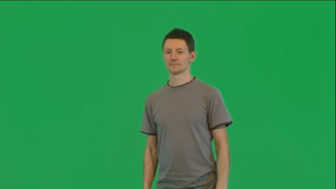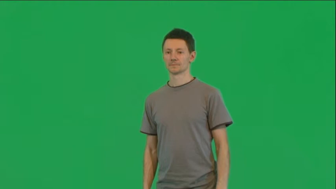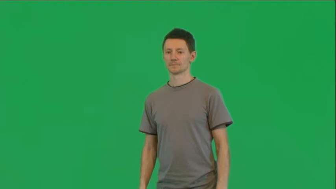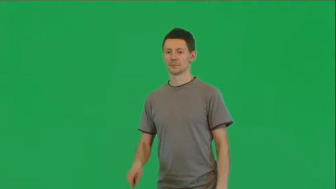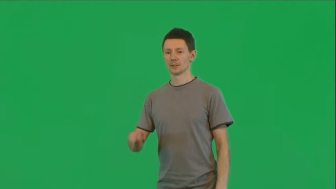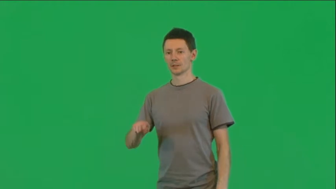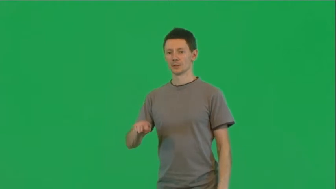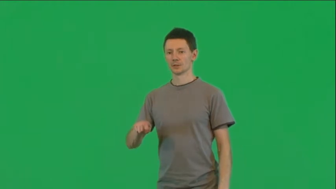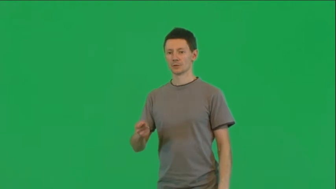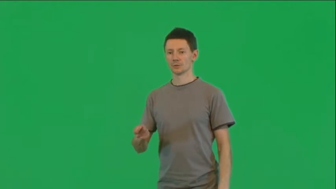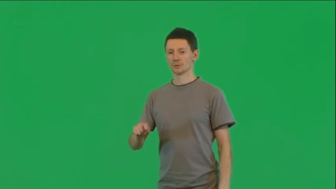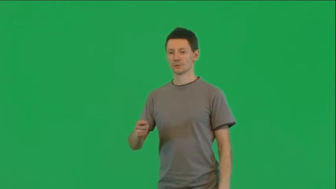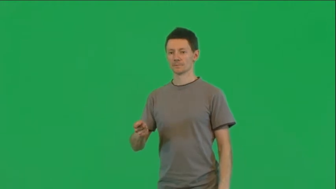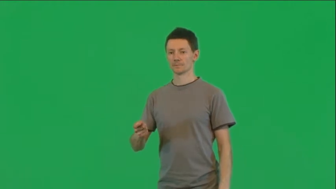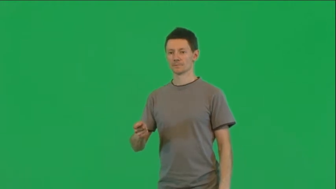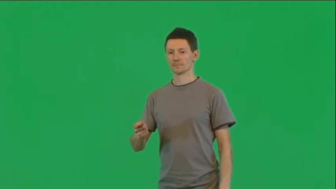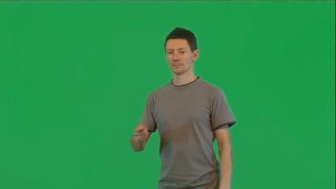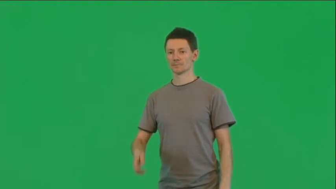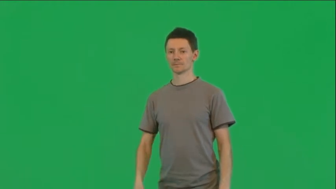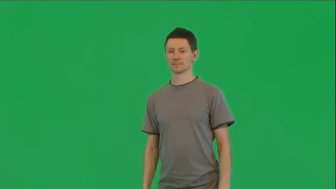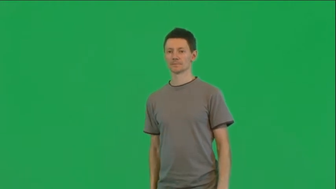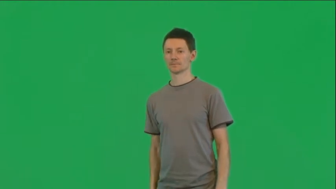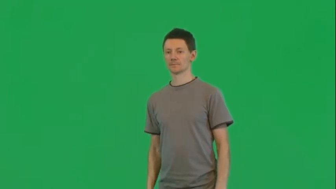klucz